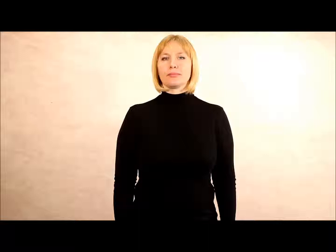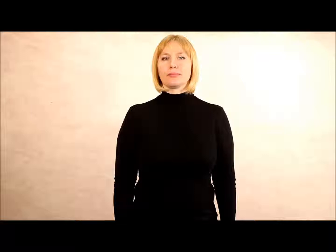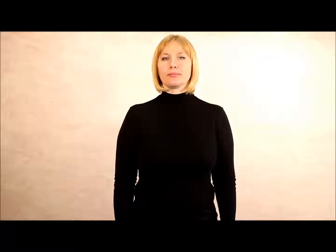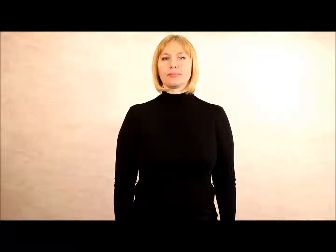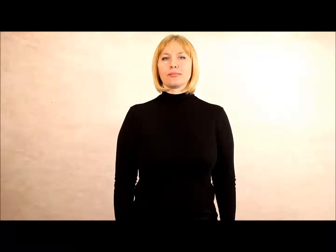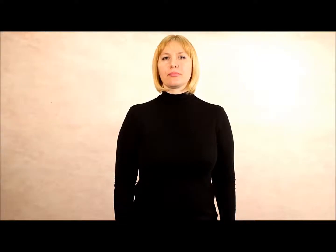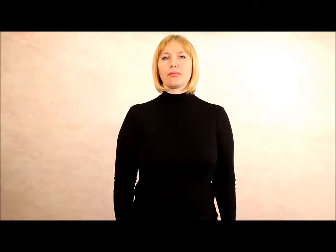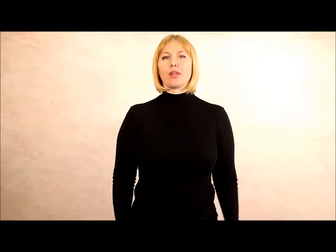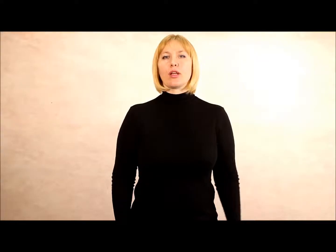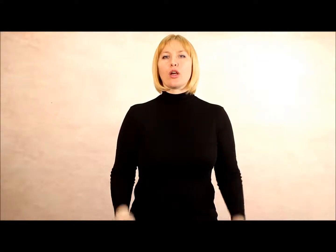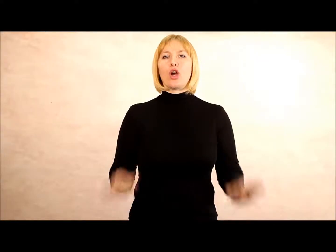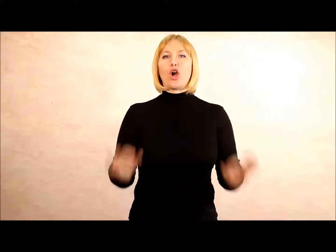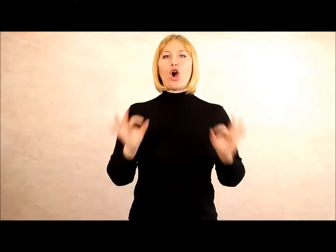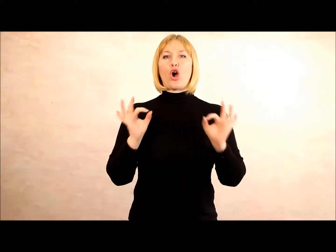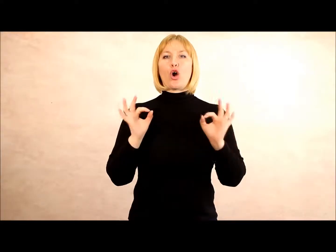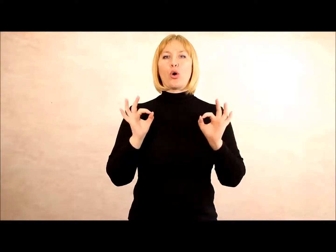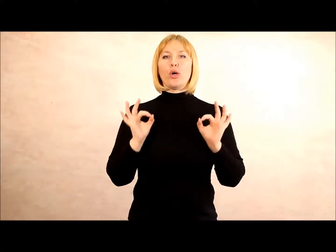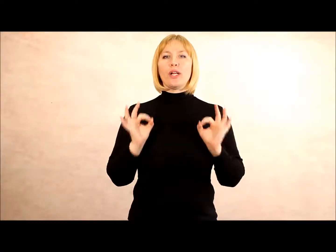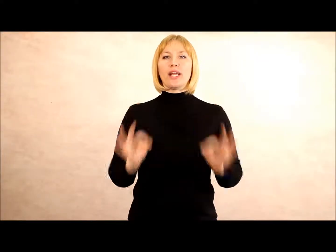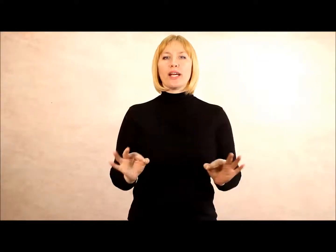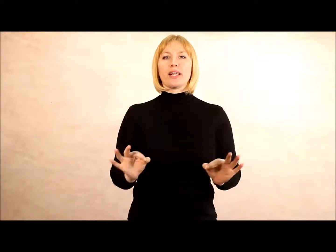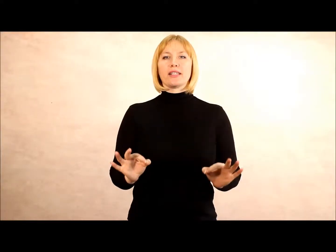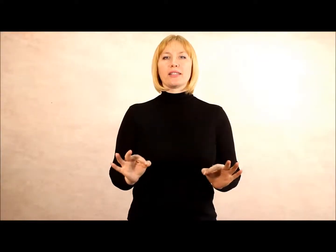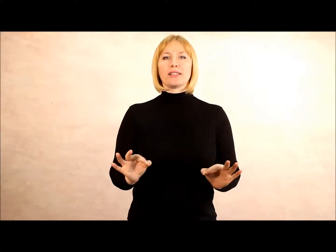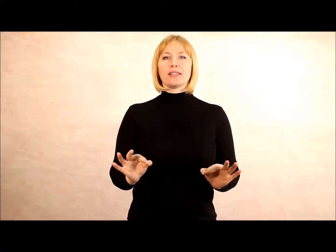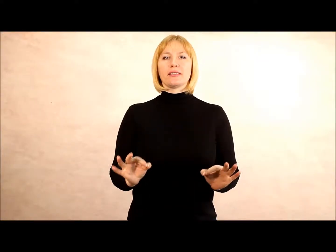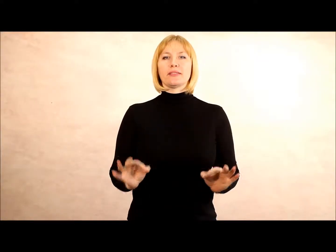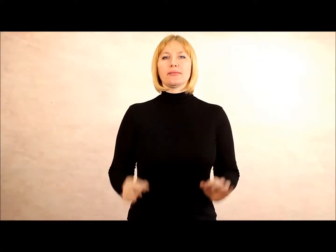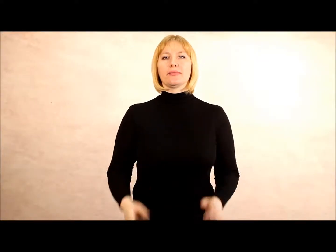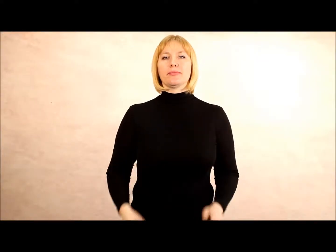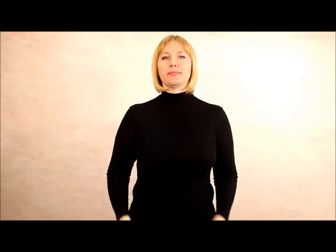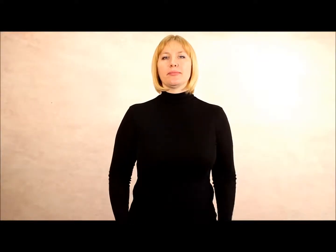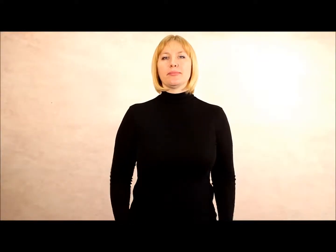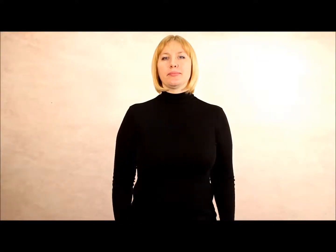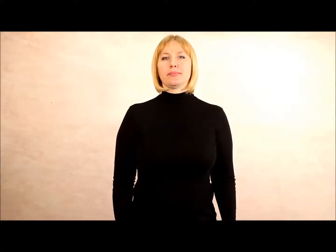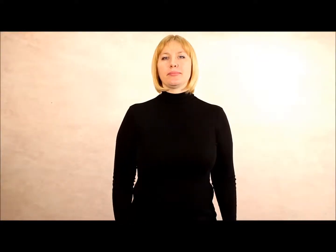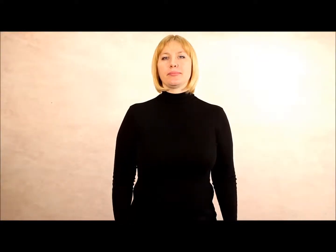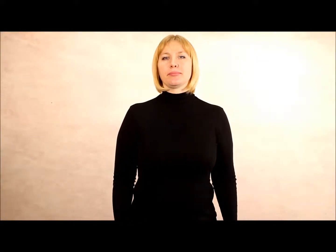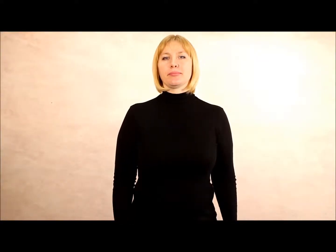Corect